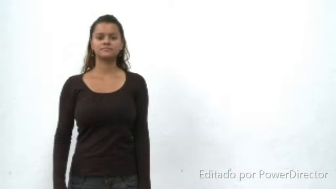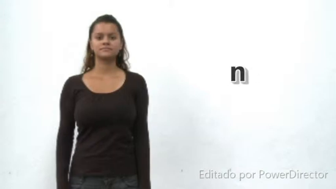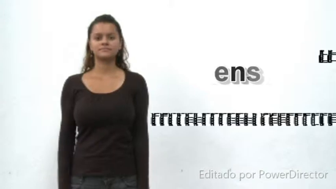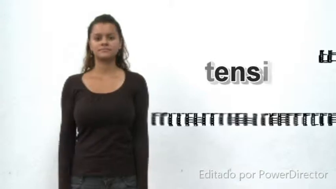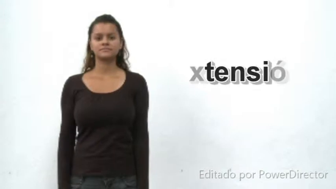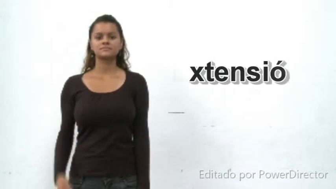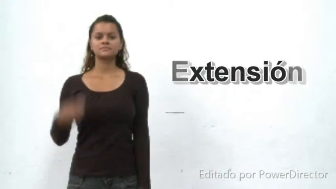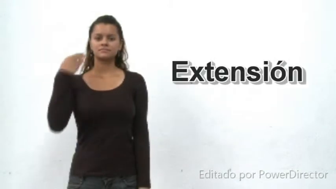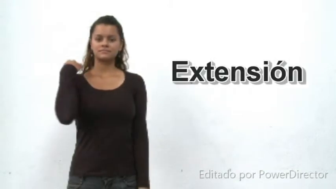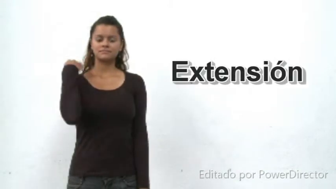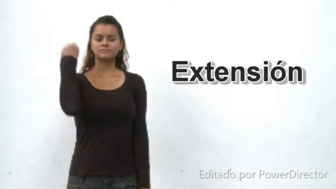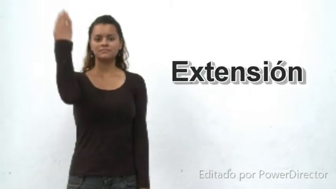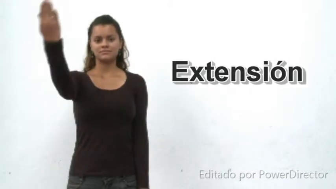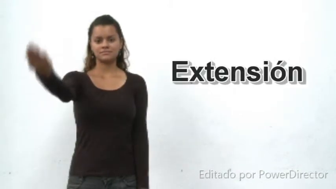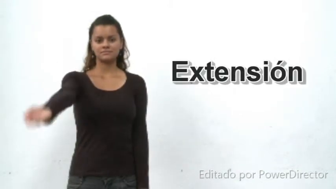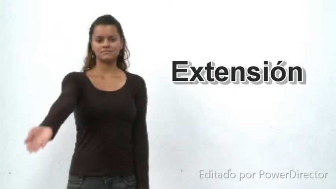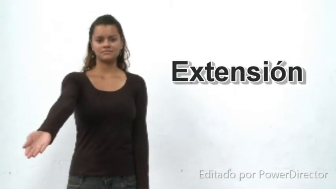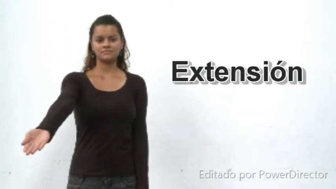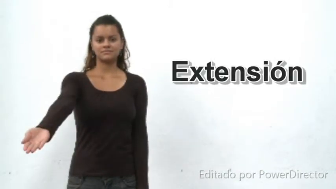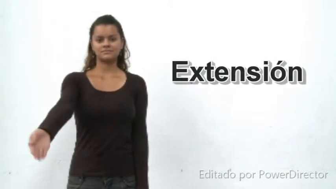Extensión